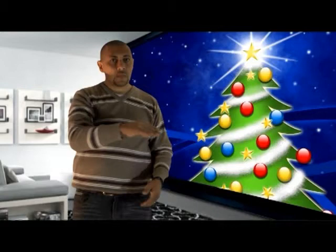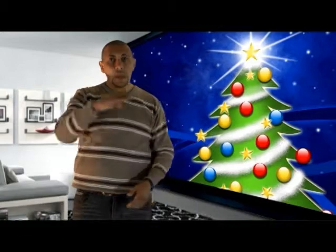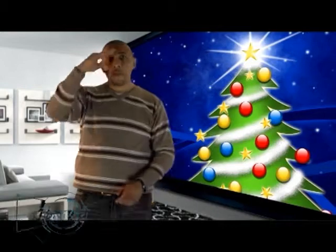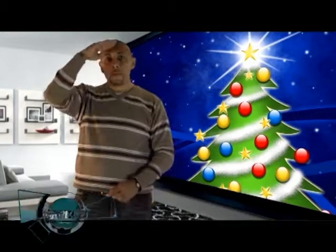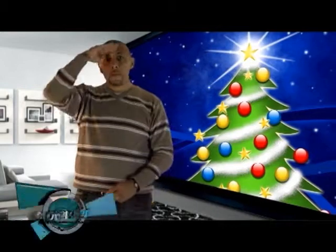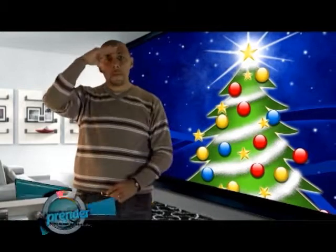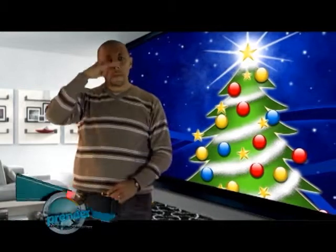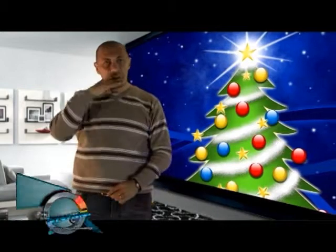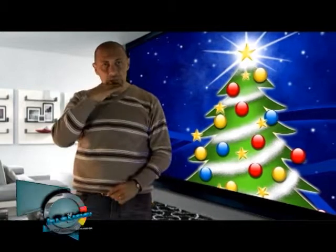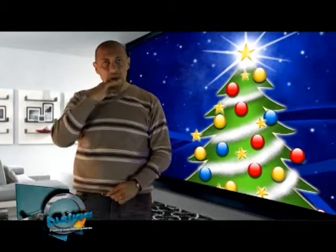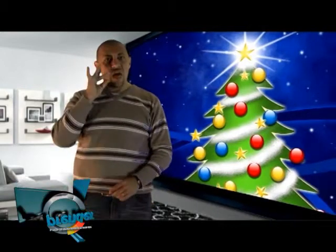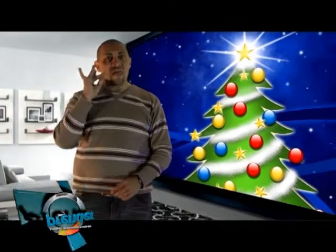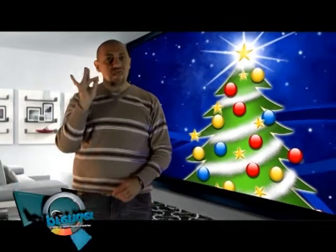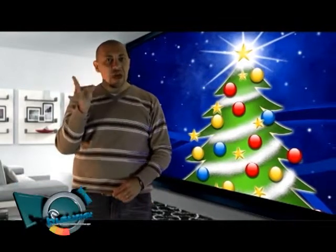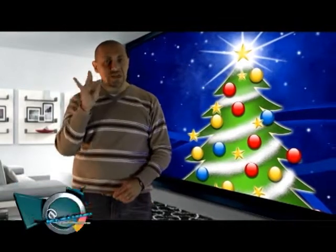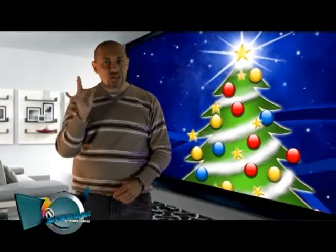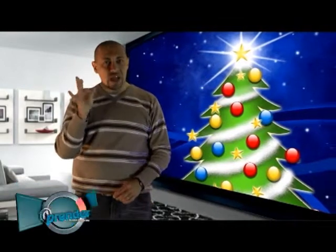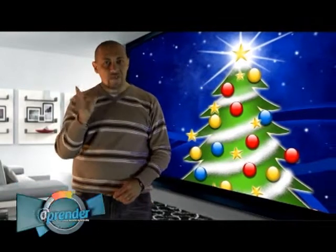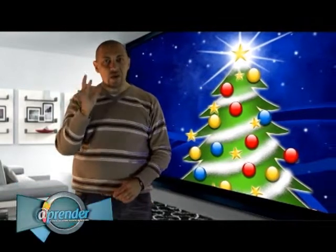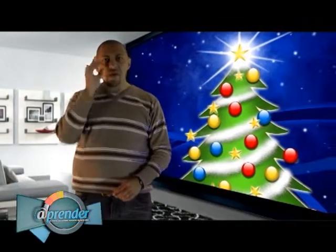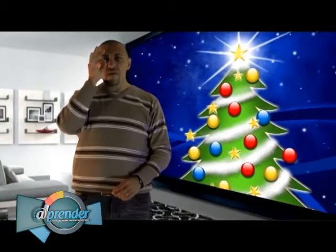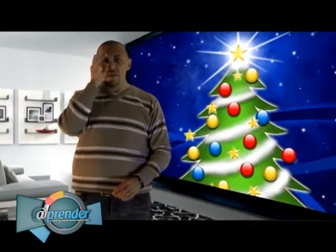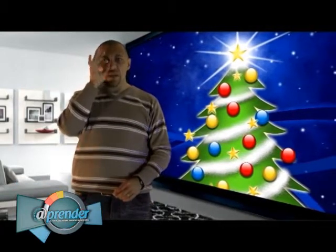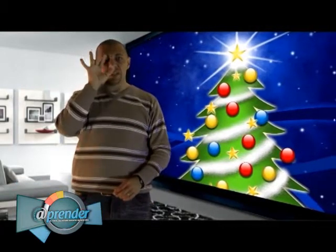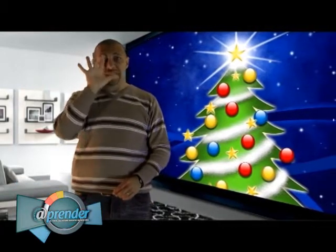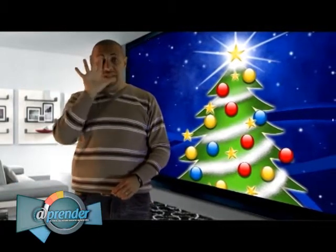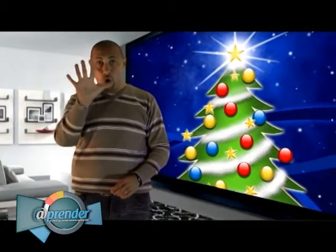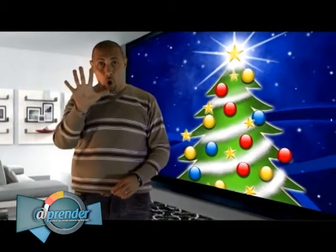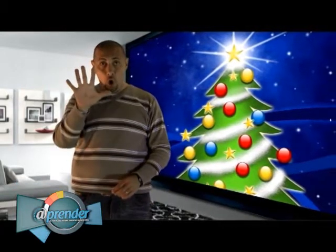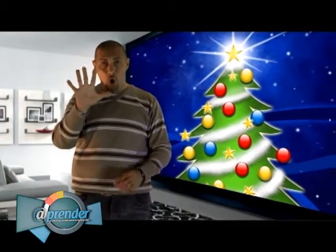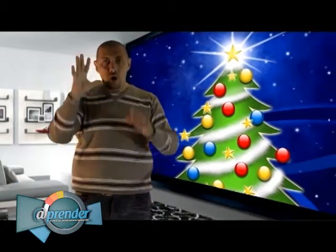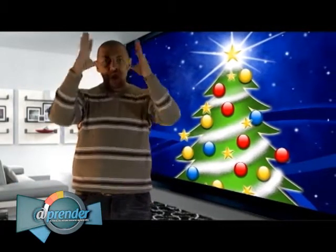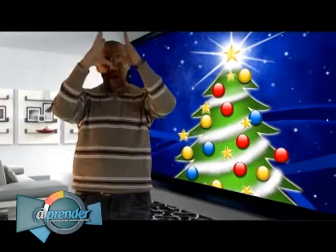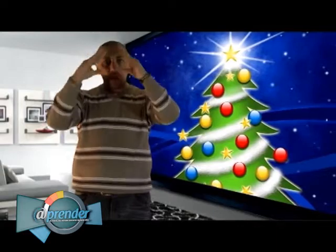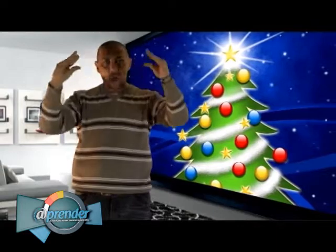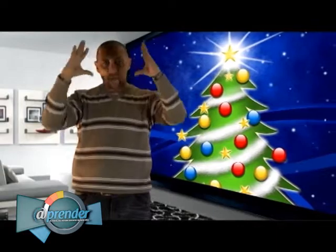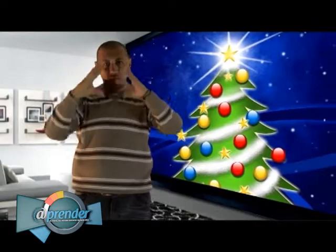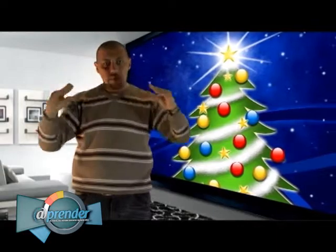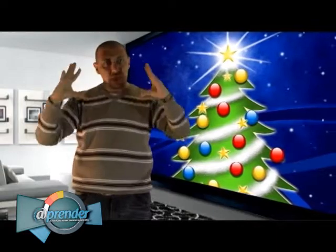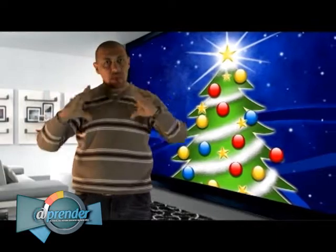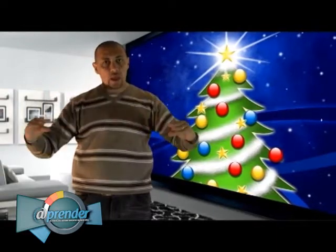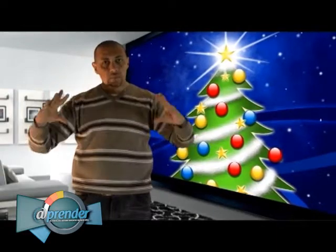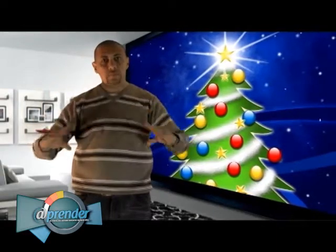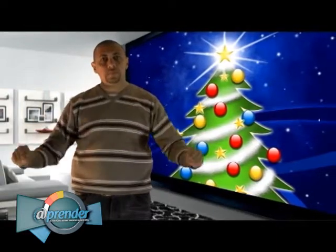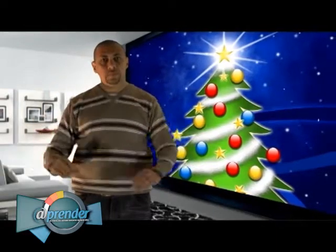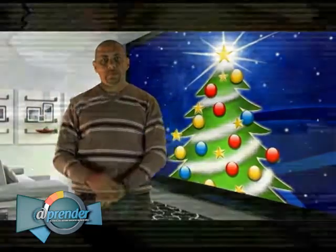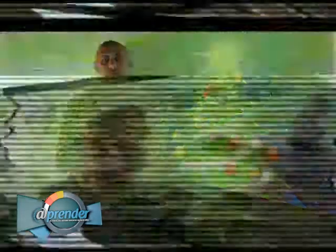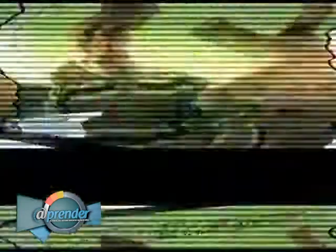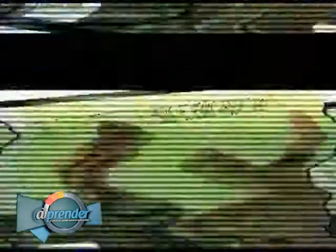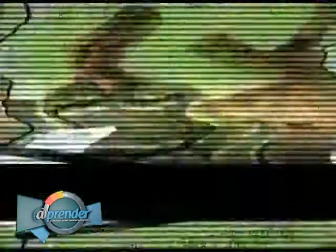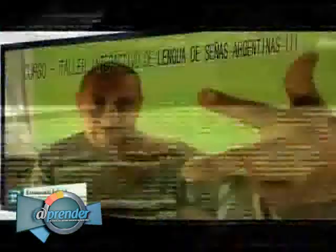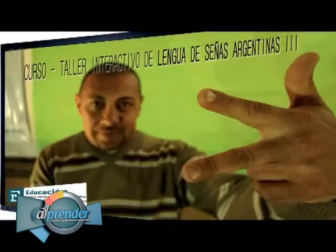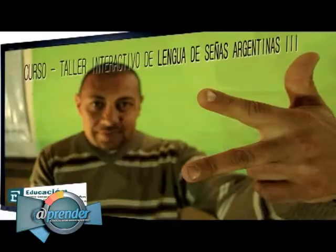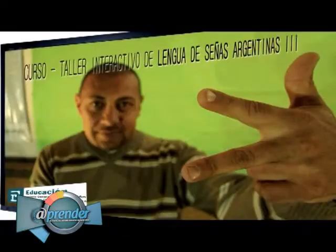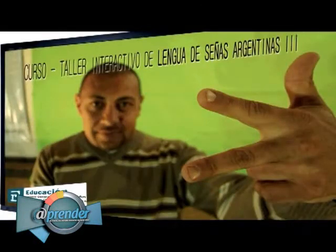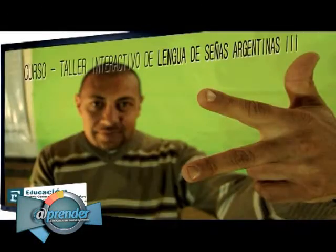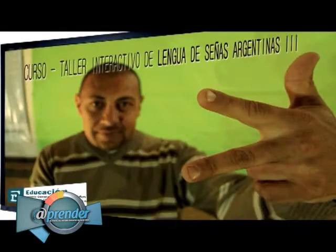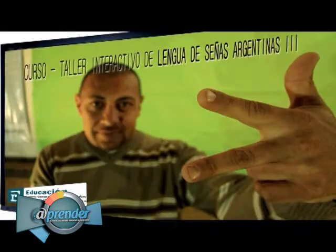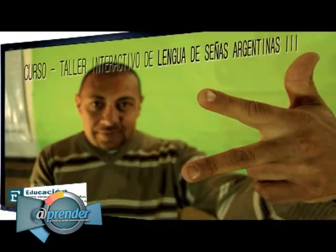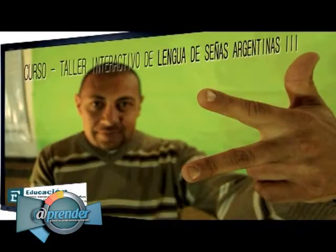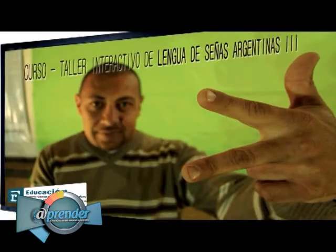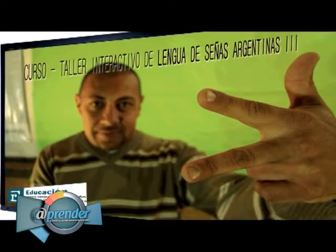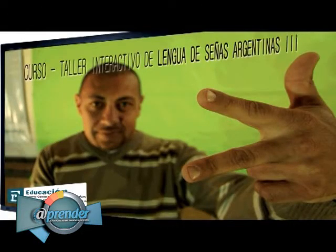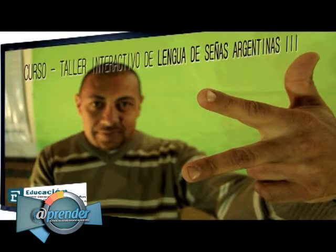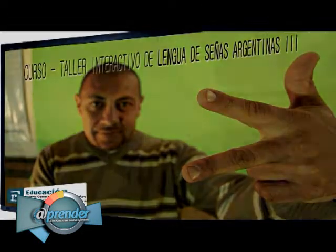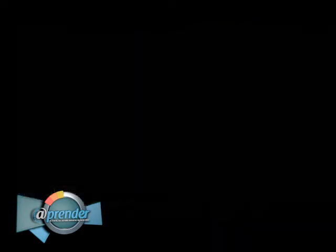Navidad